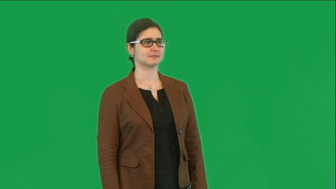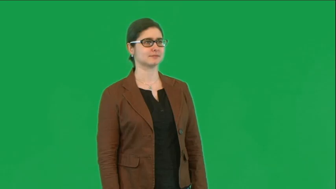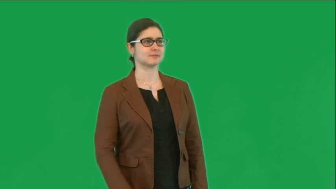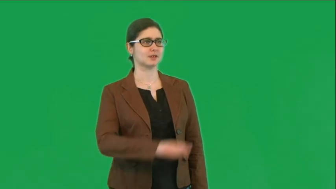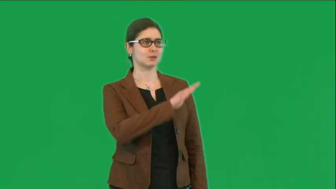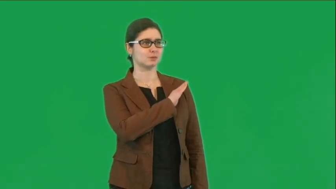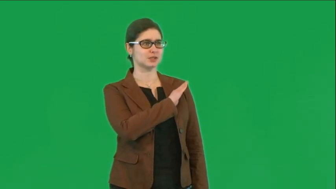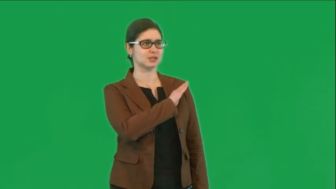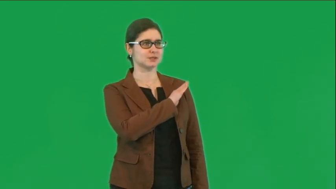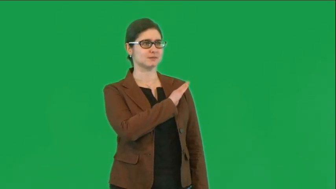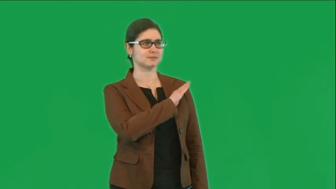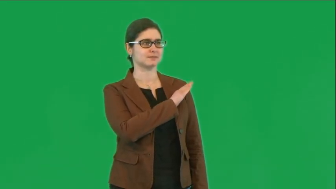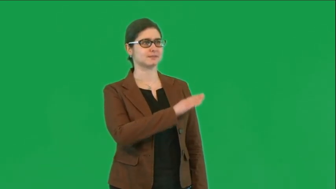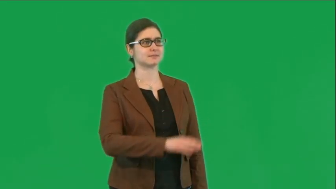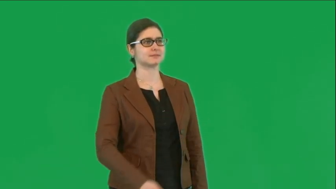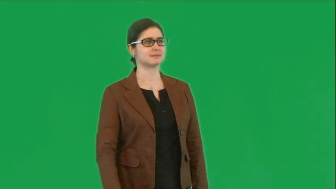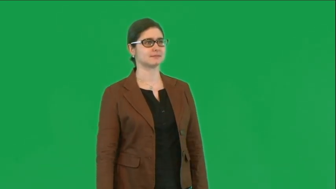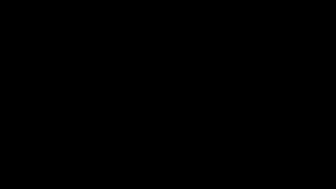umrzeć